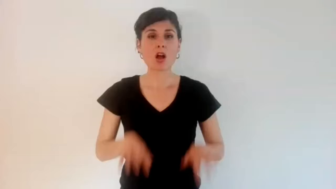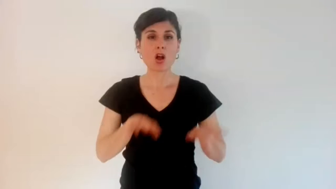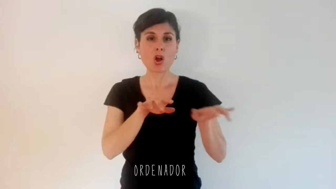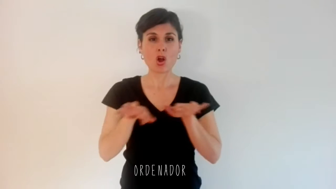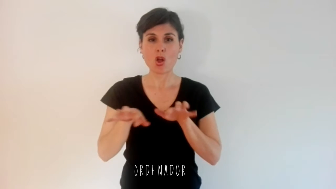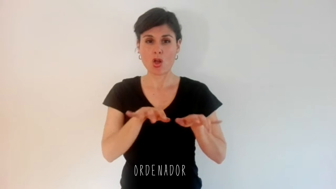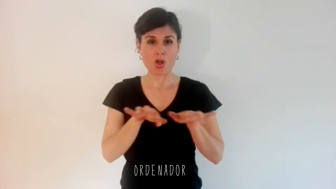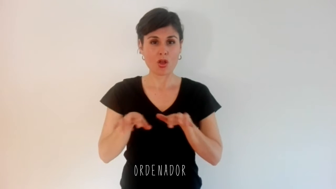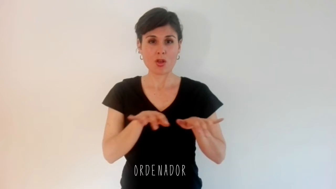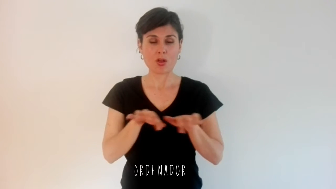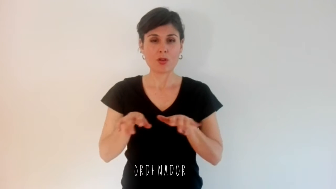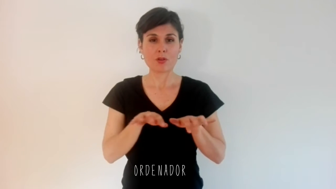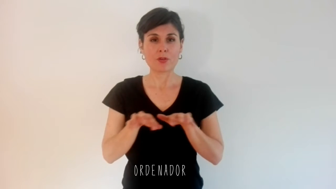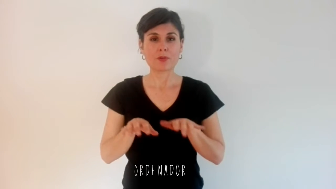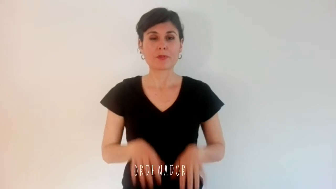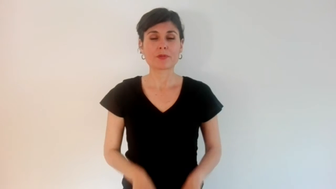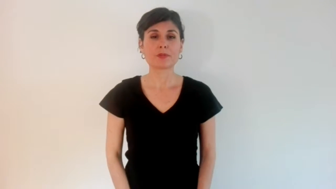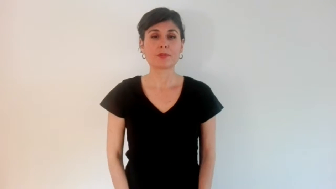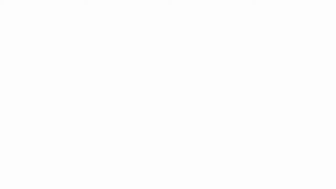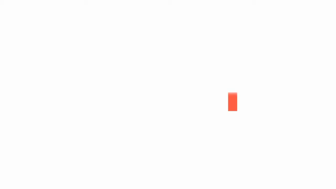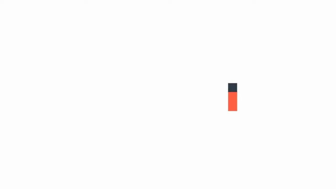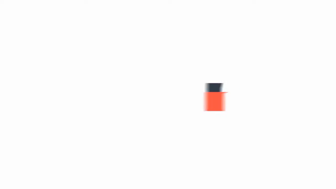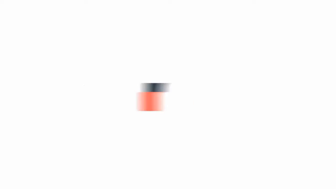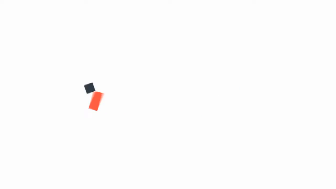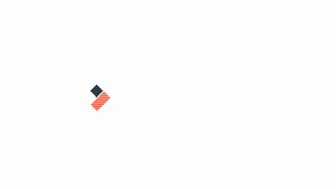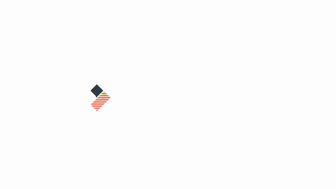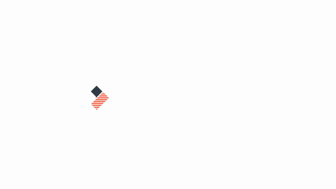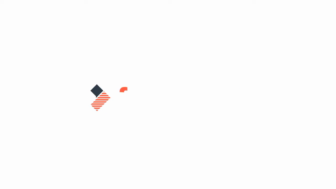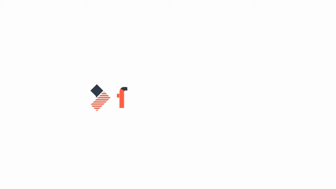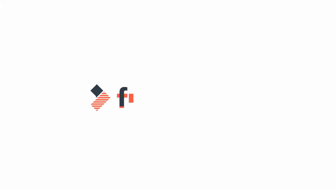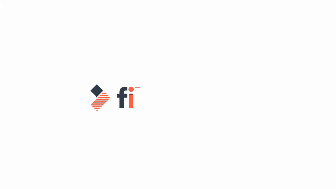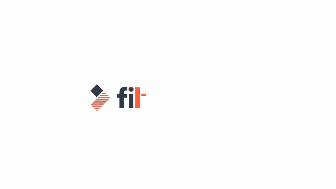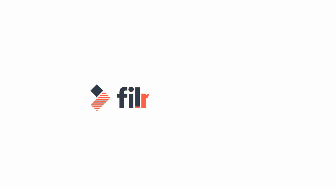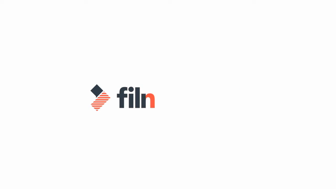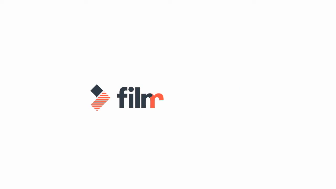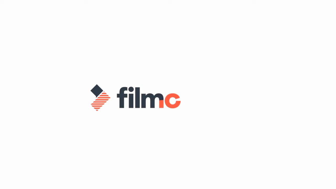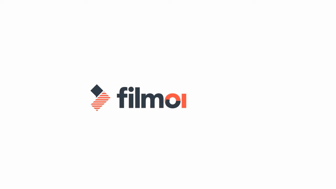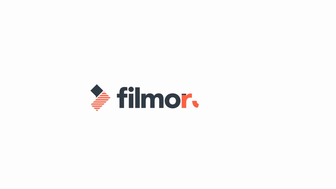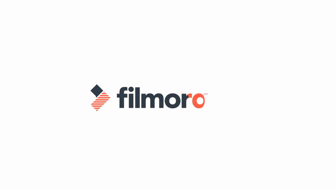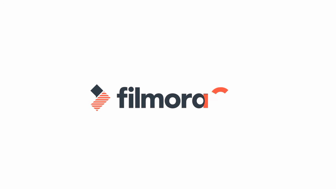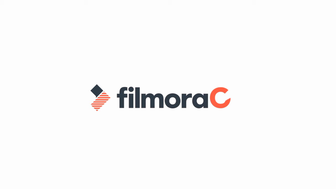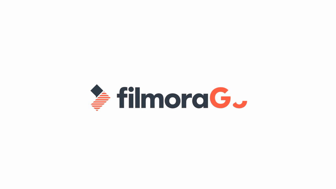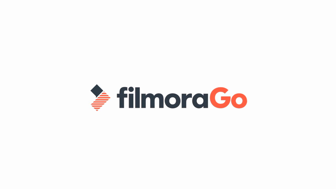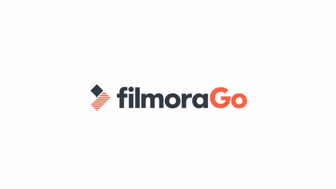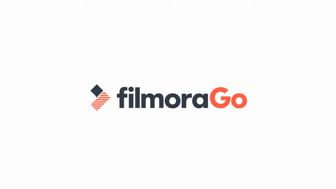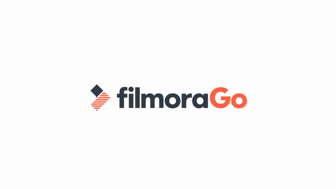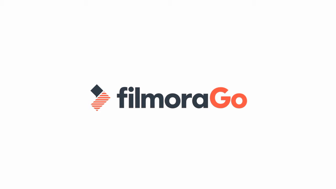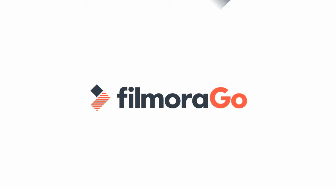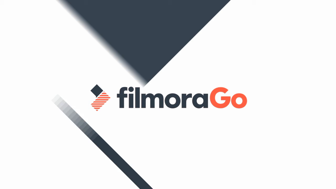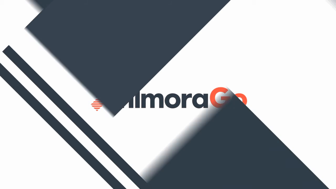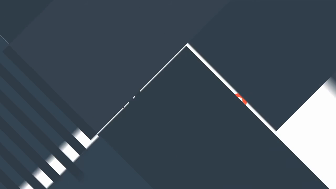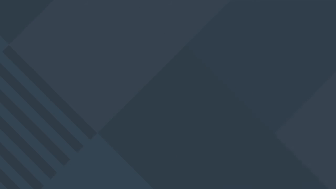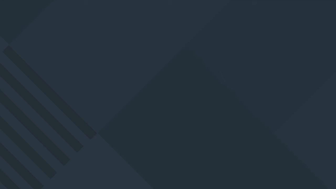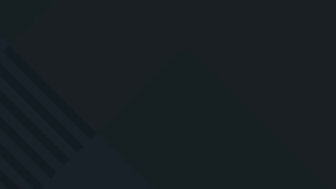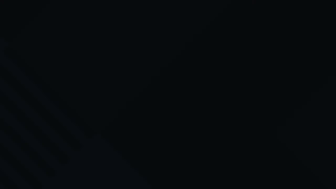ordenador